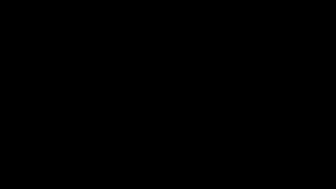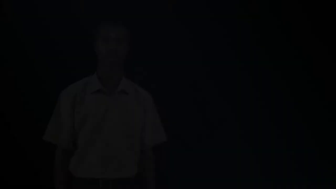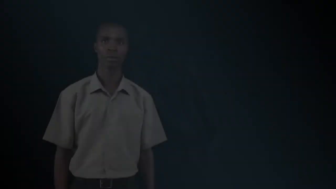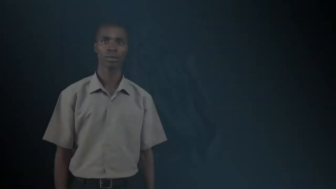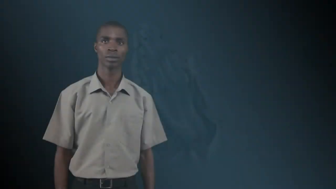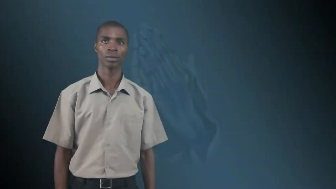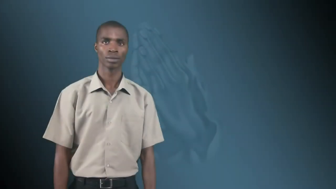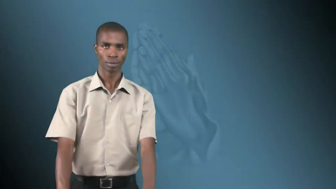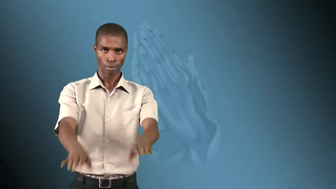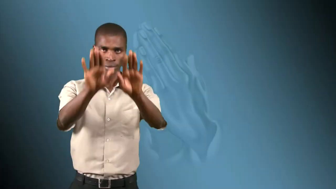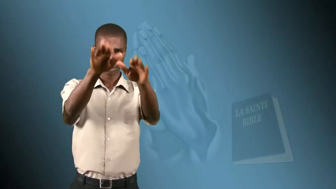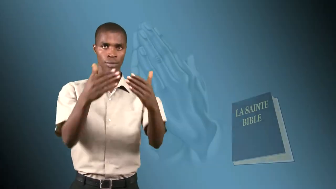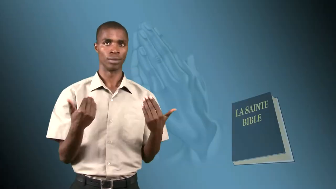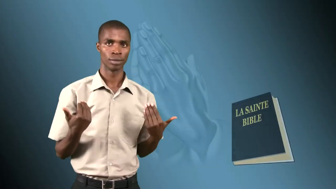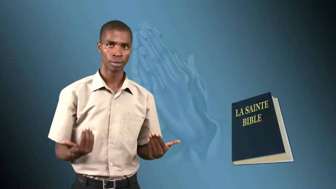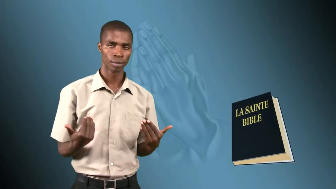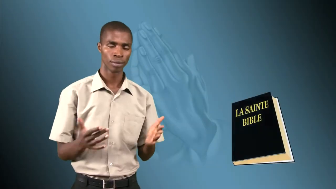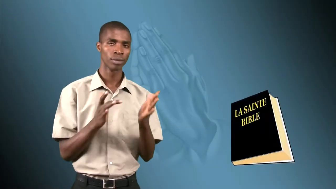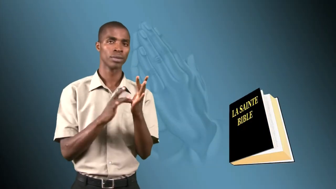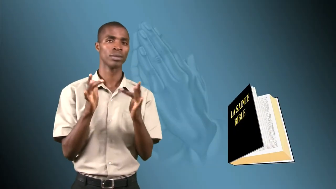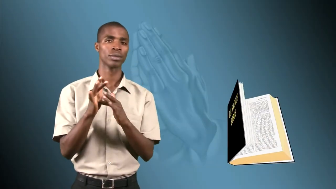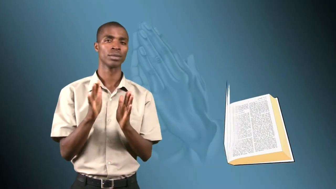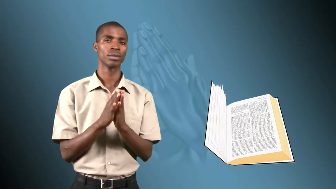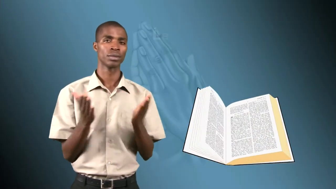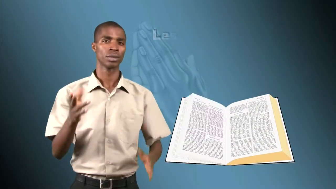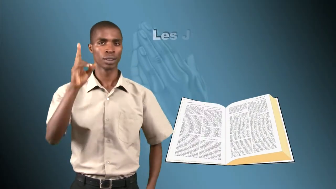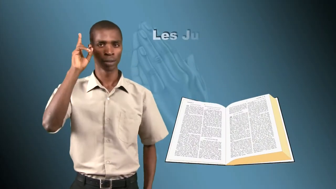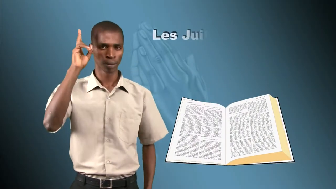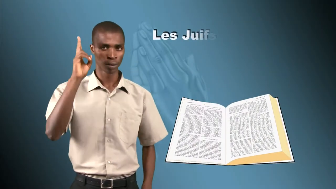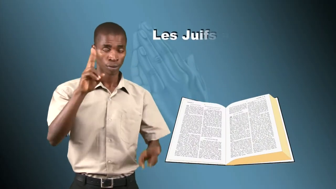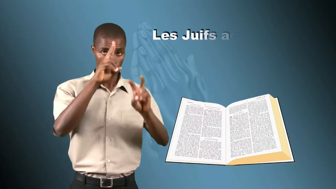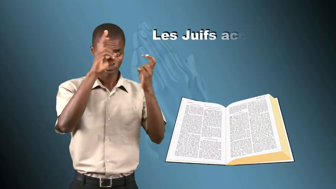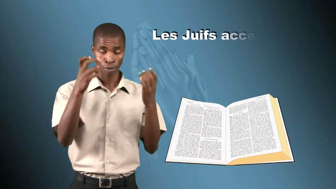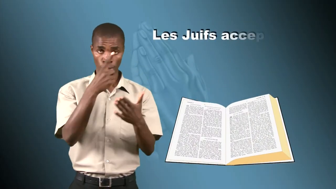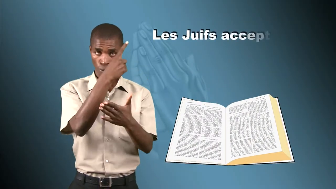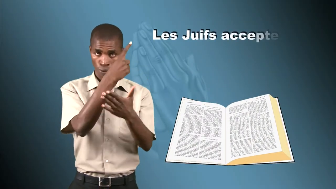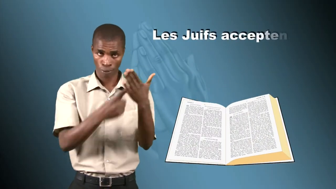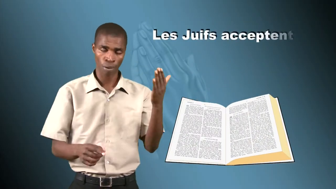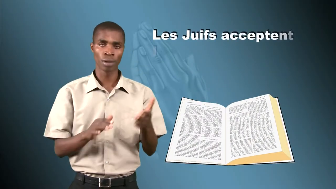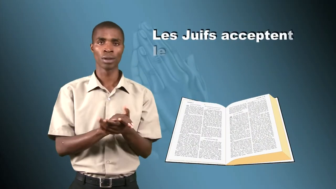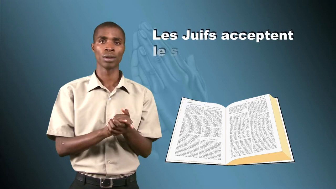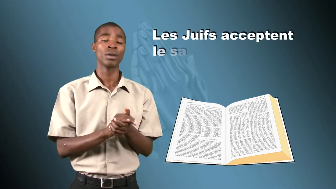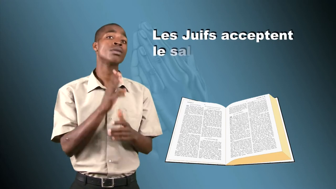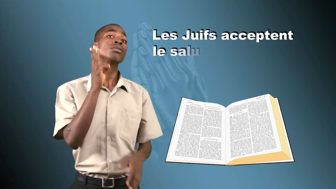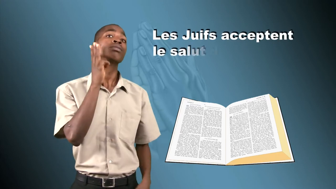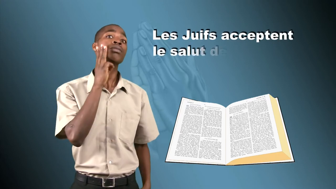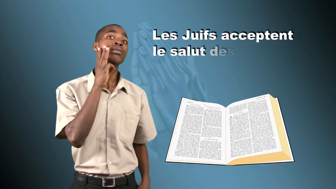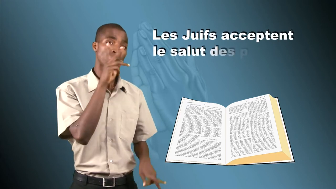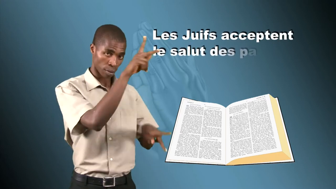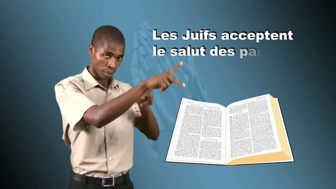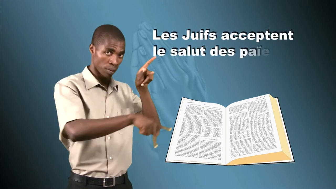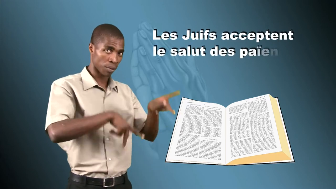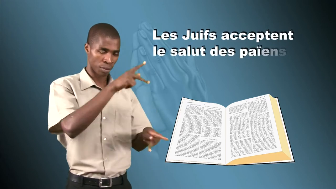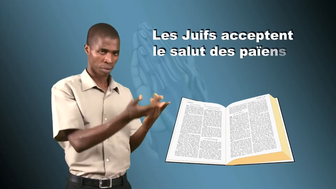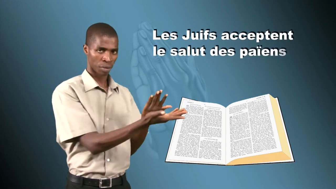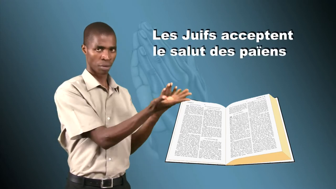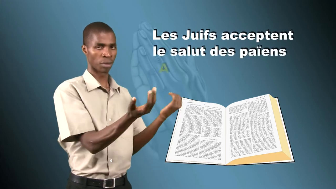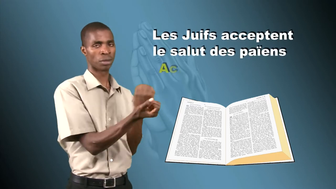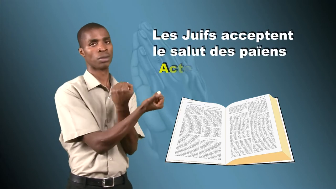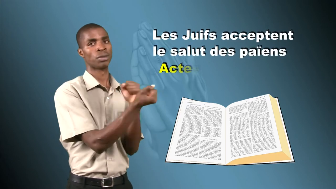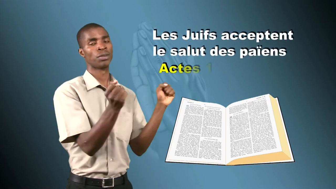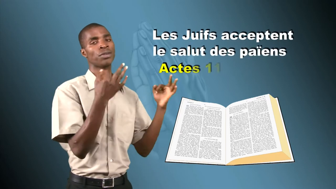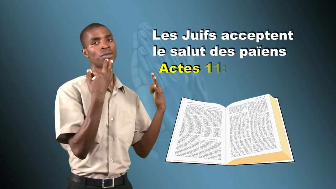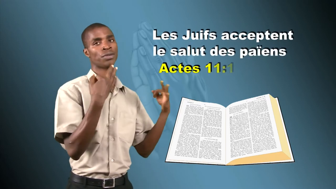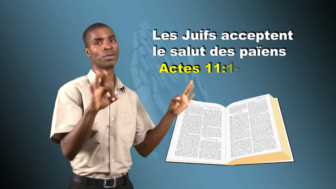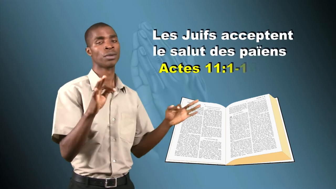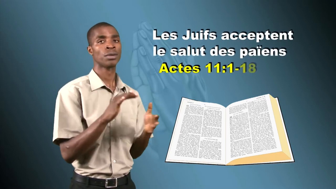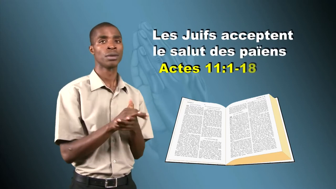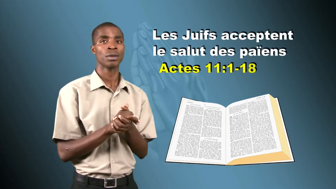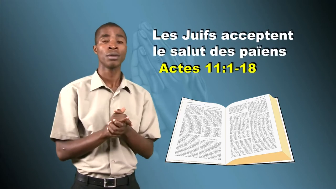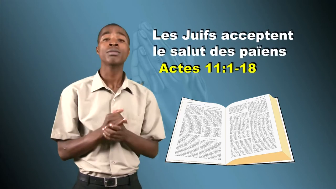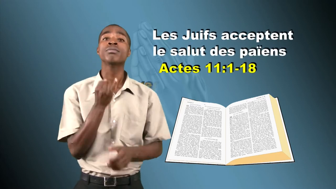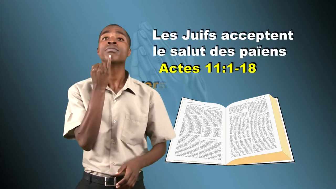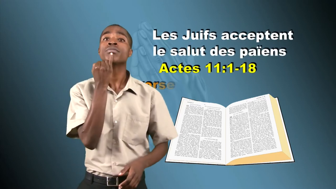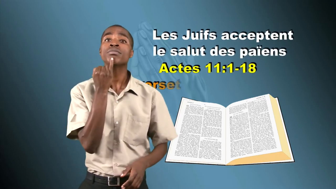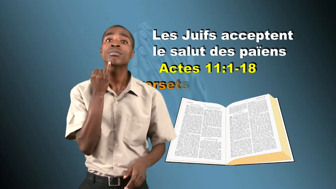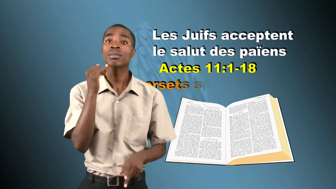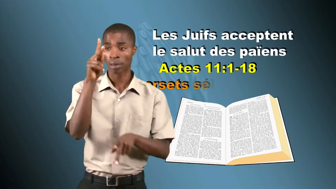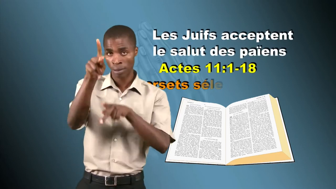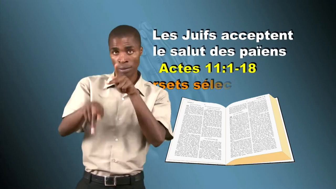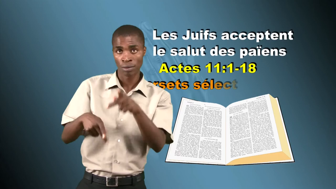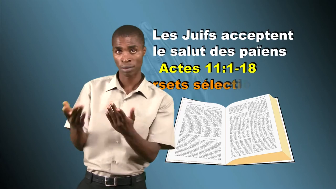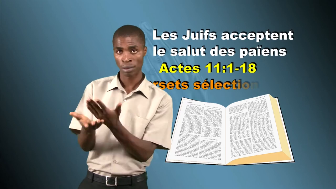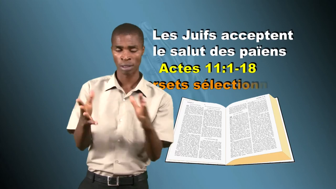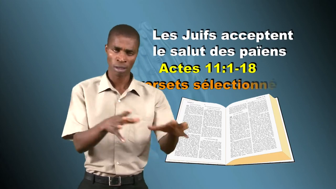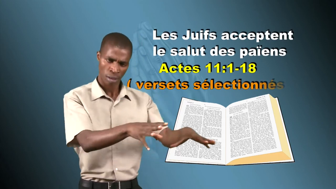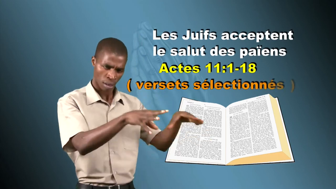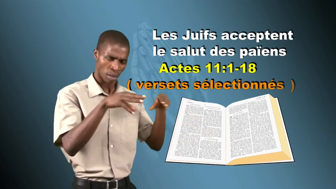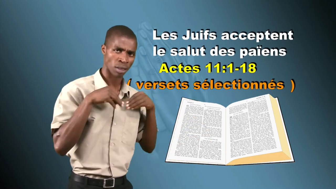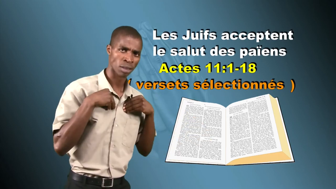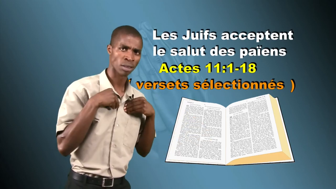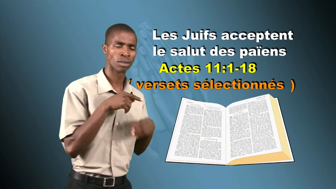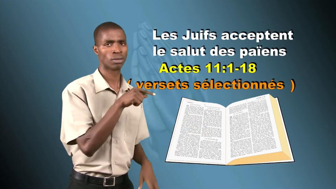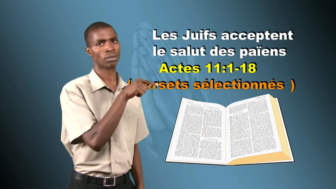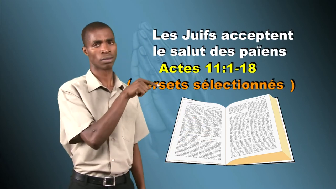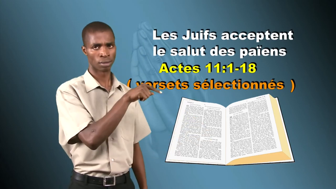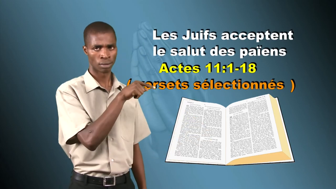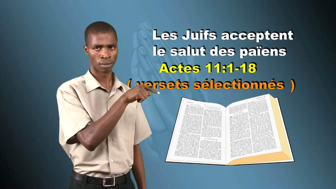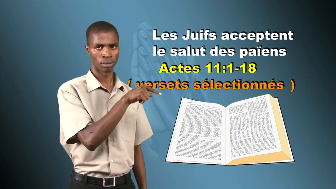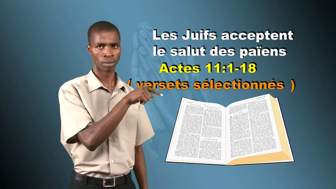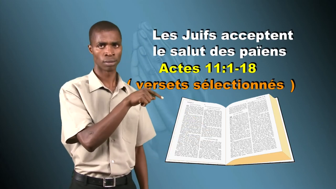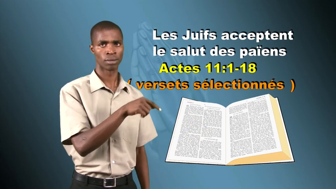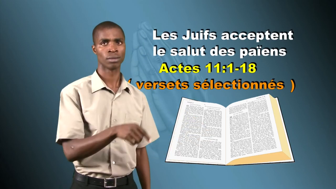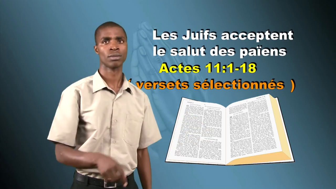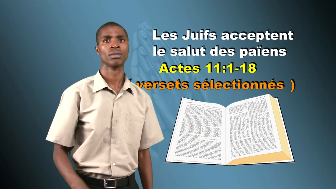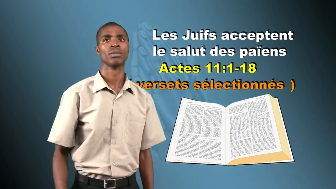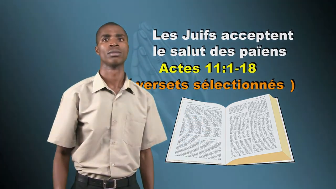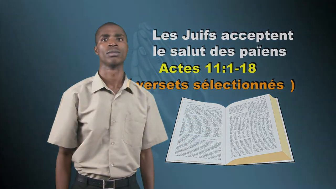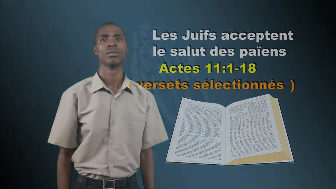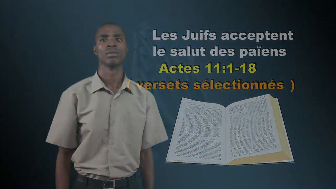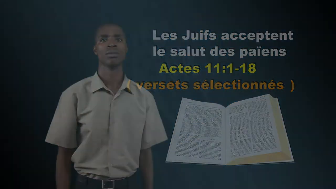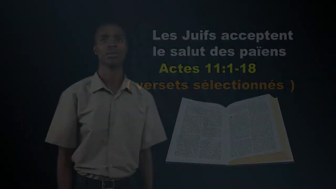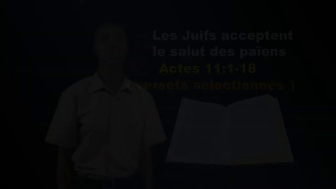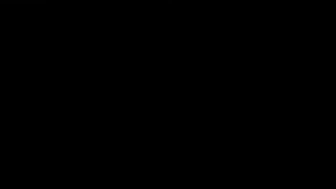Les Juifs acceptent le salut des païens